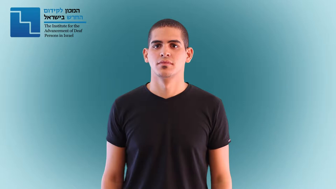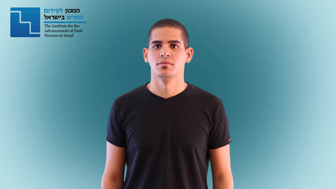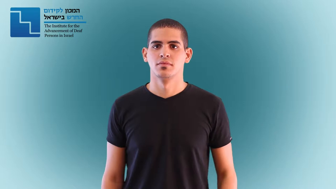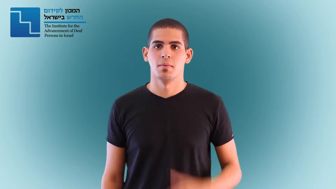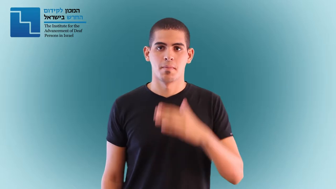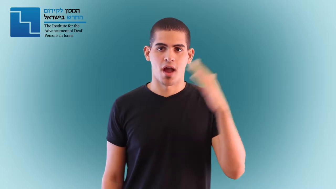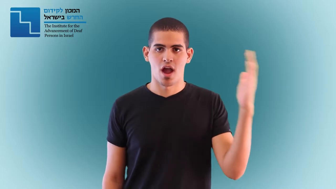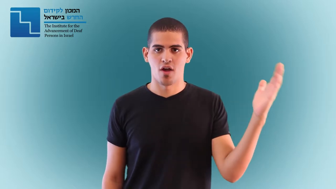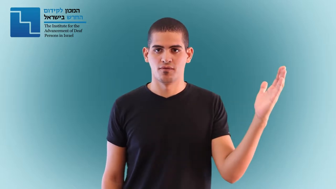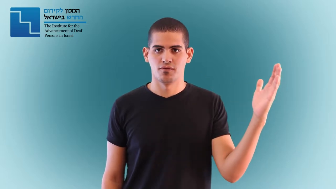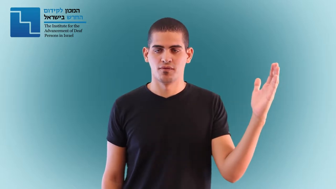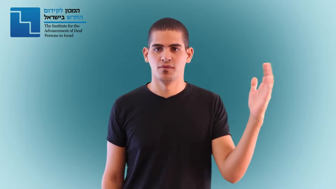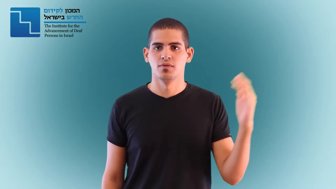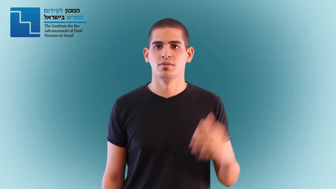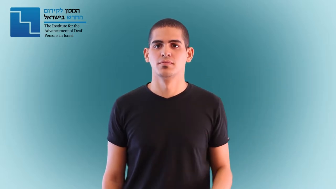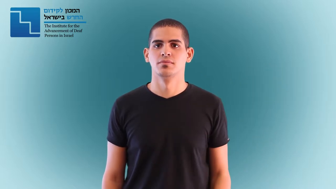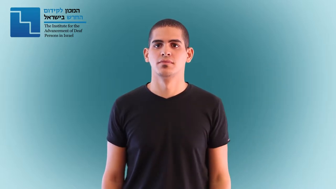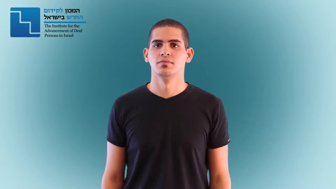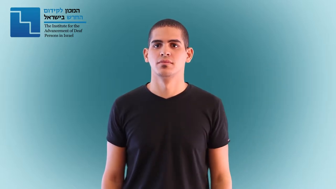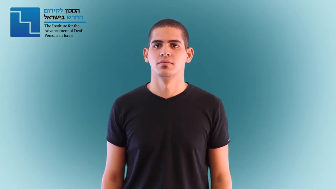מערב